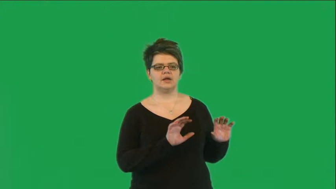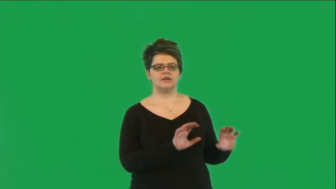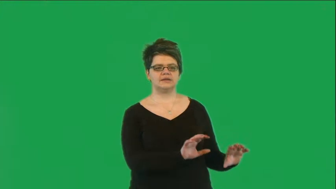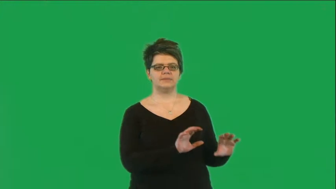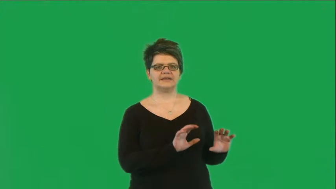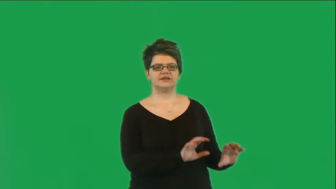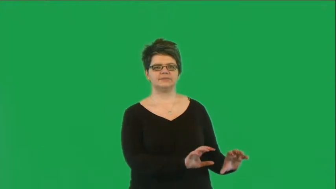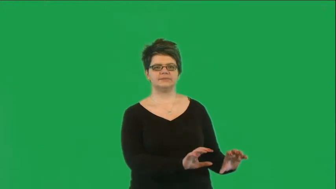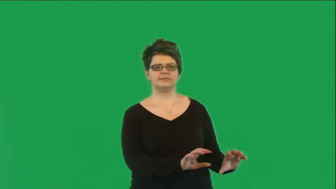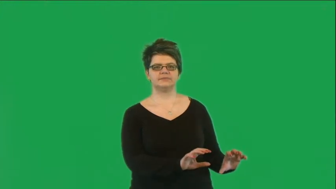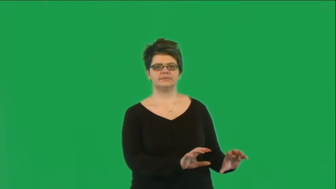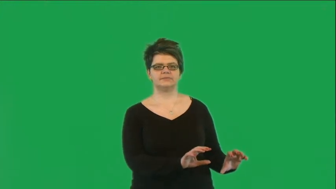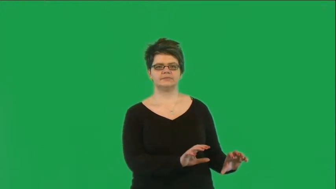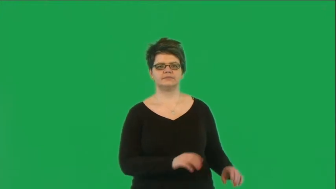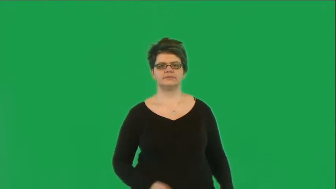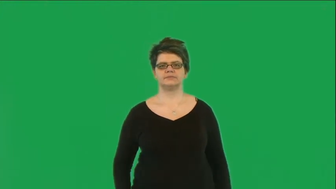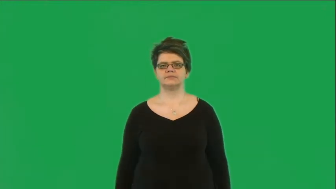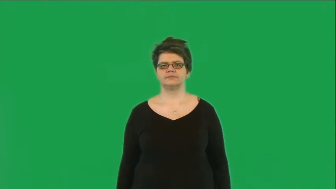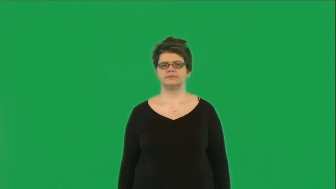dbać